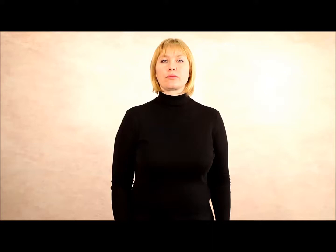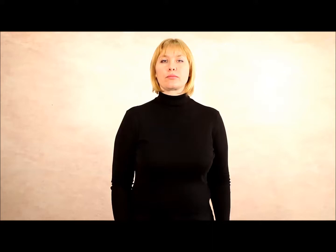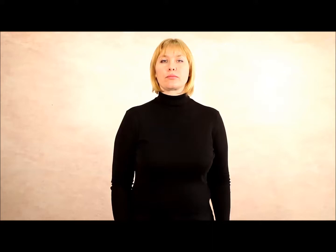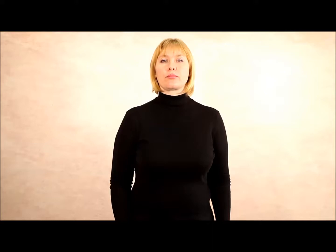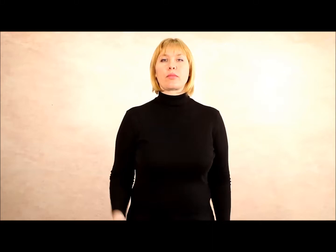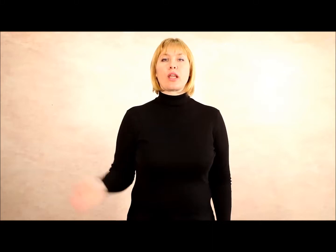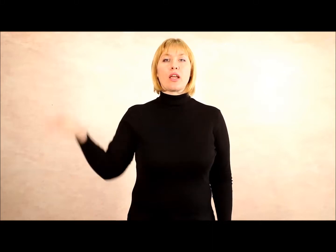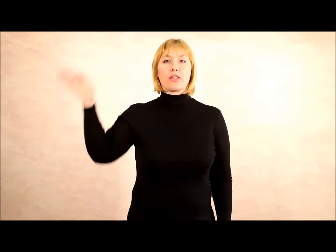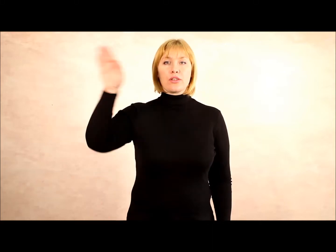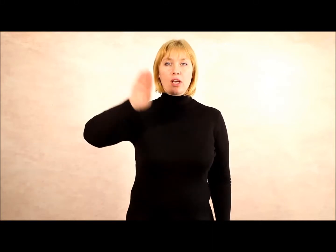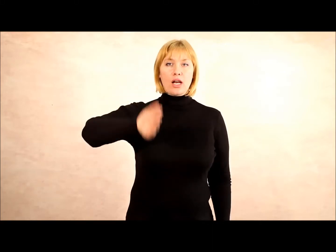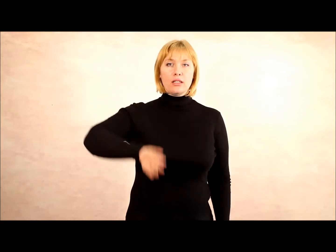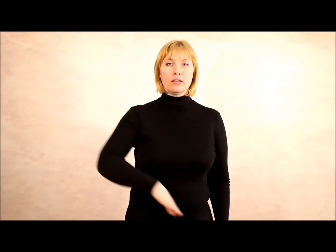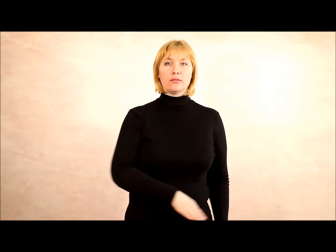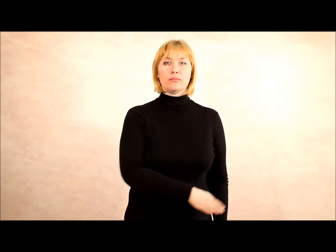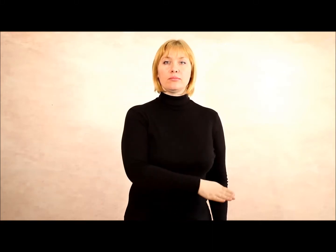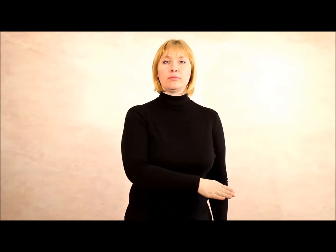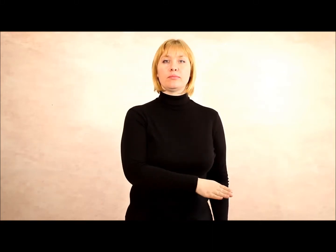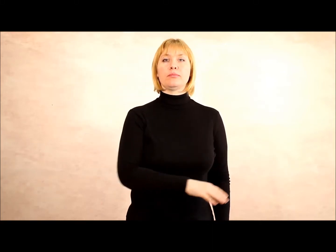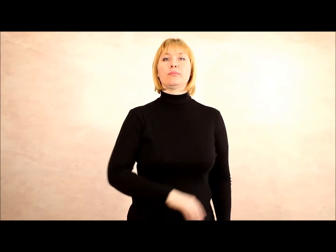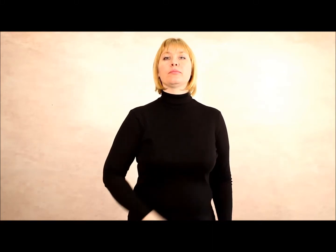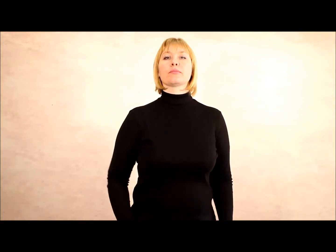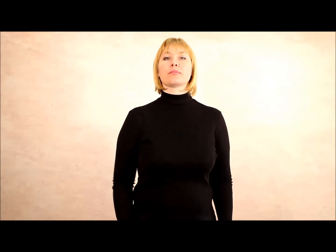Deal